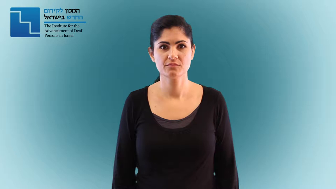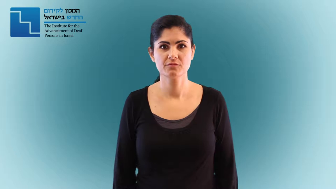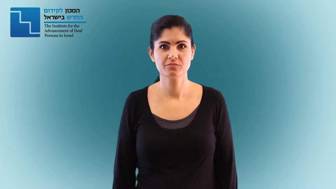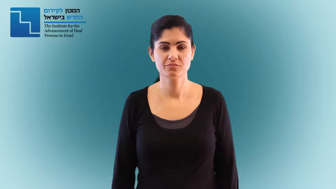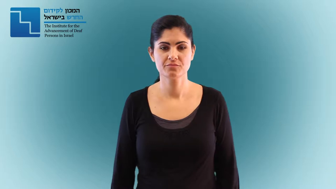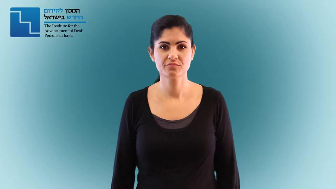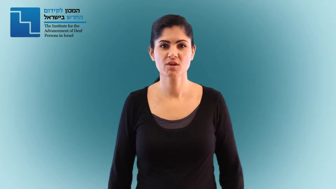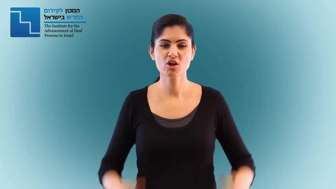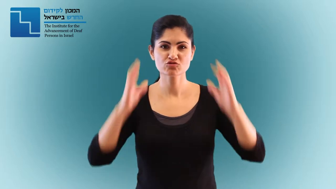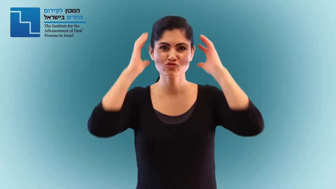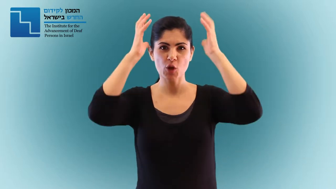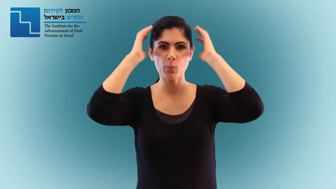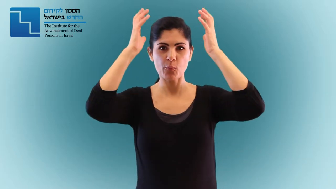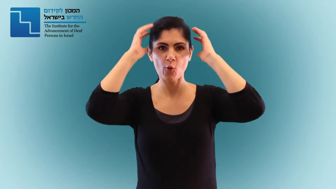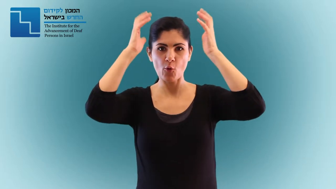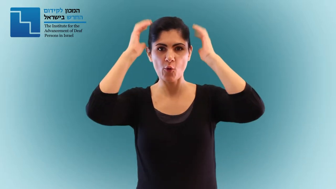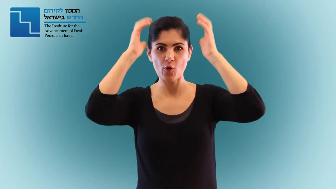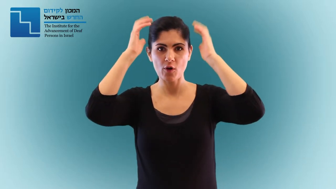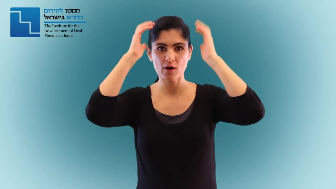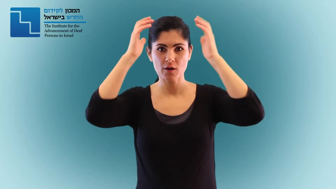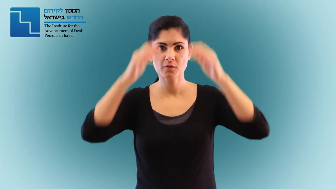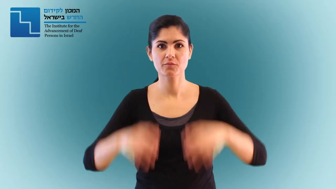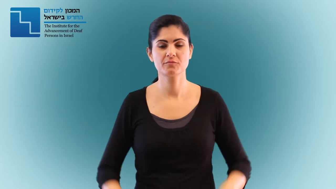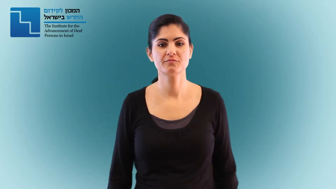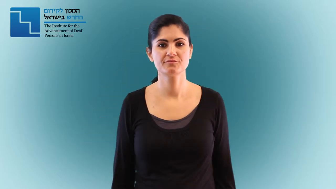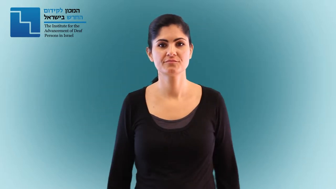שמפו